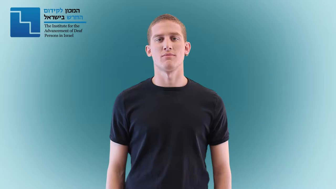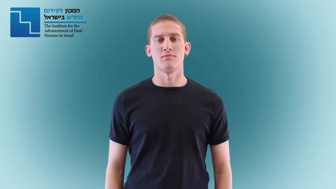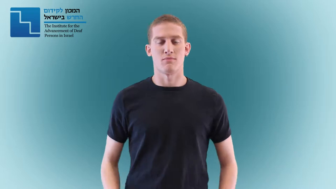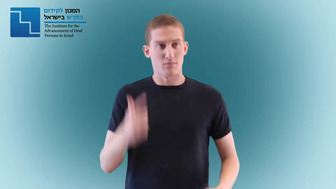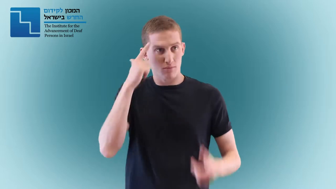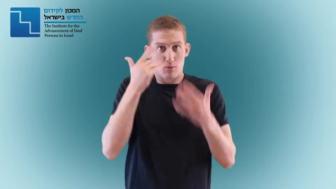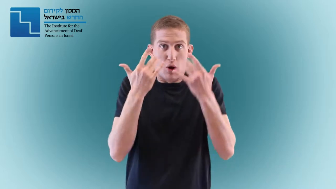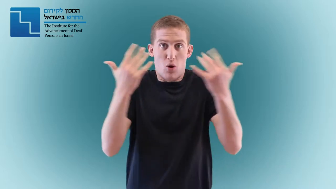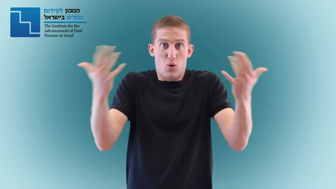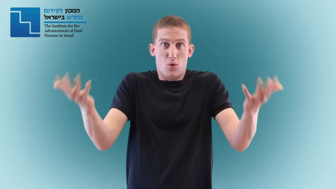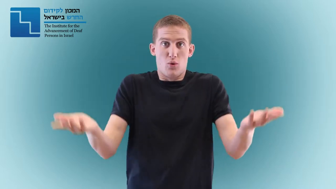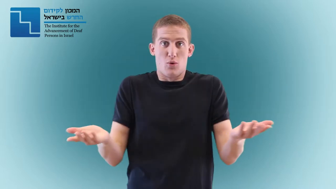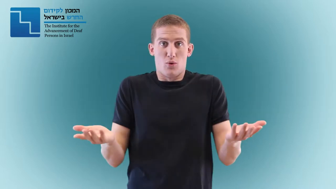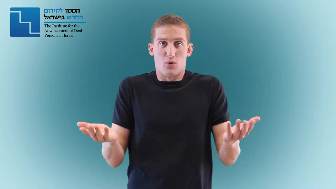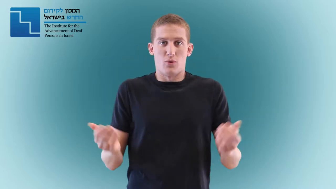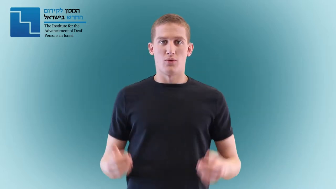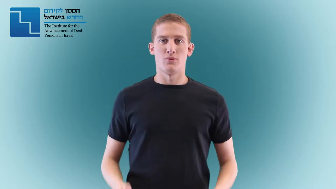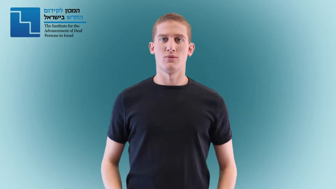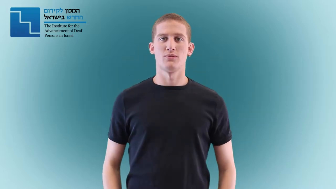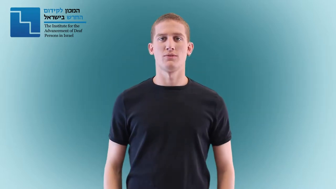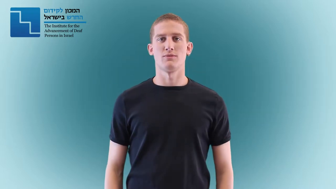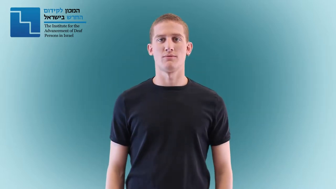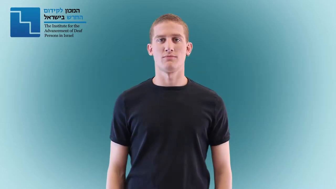ברור